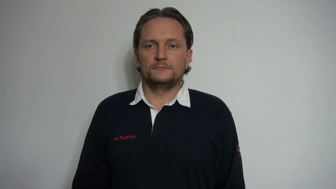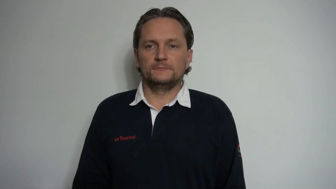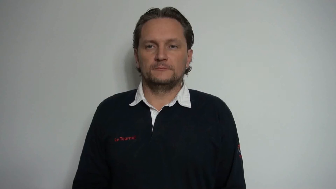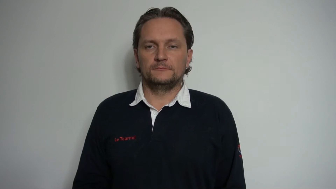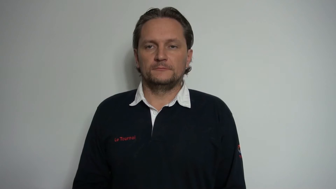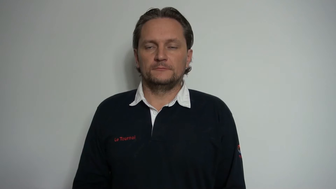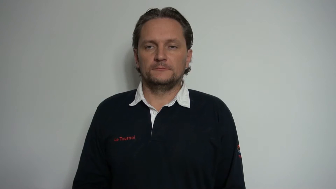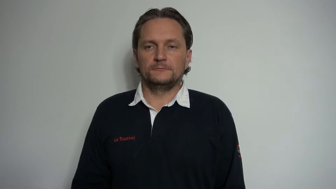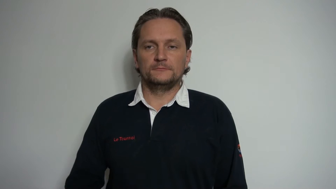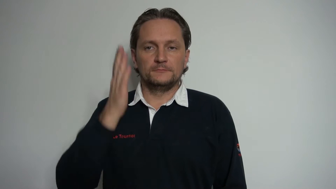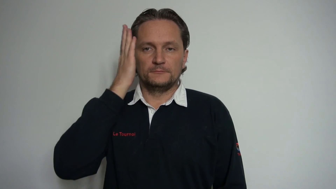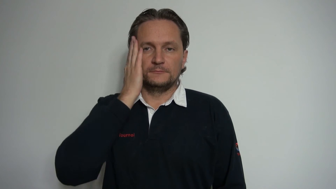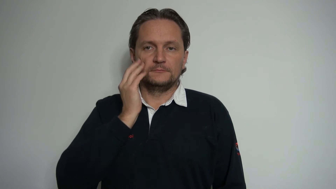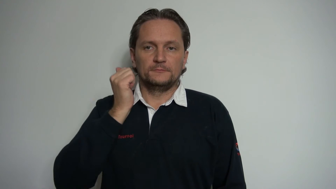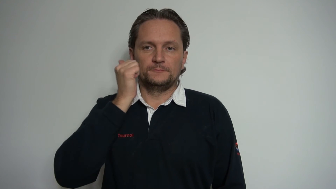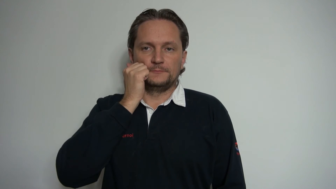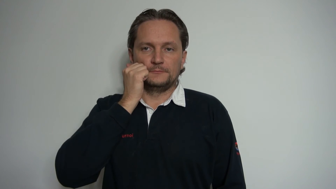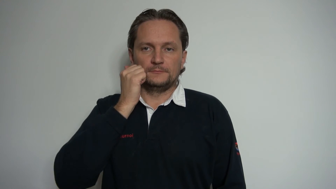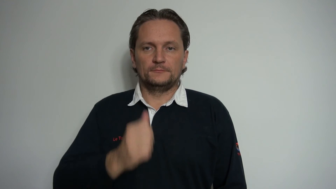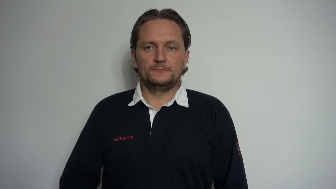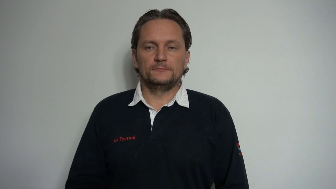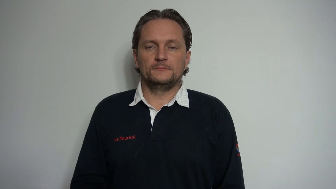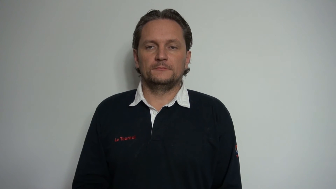Albi